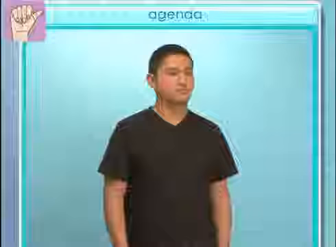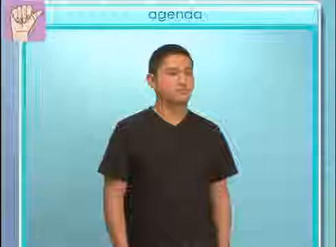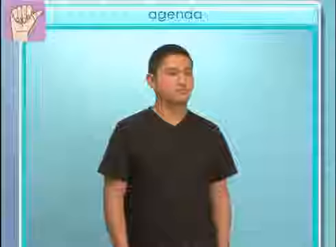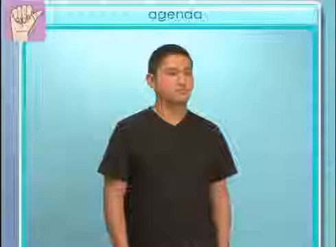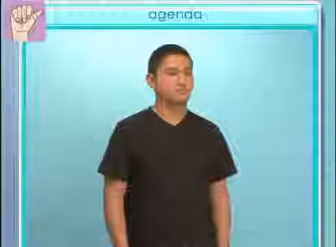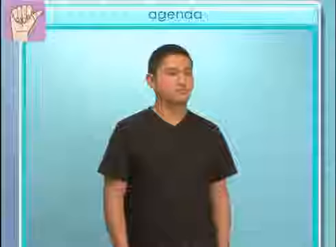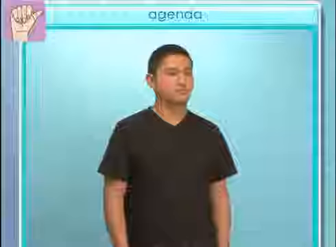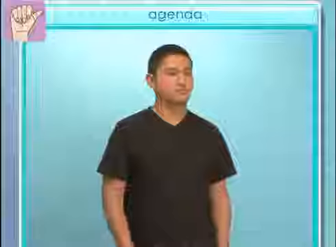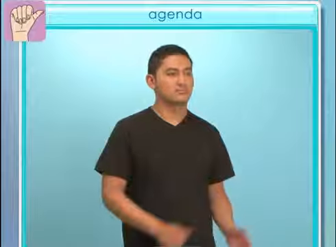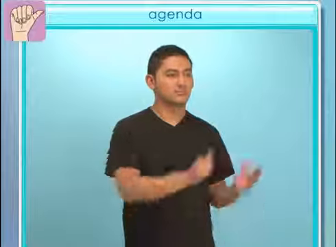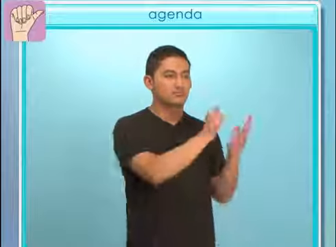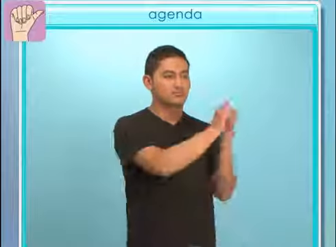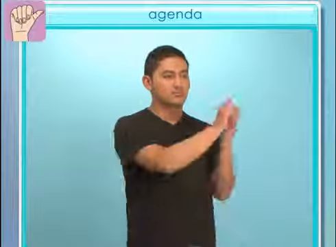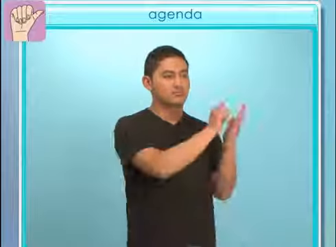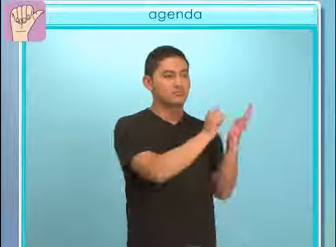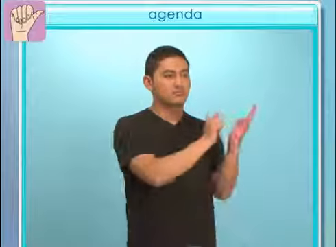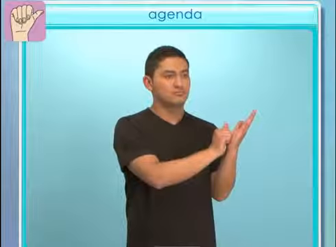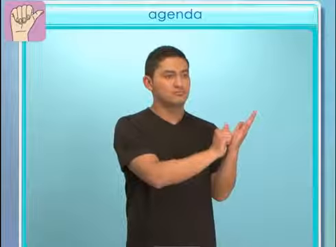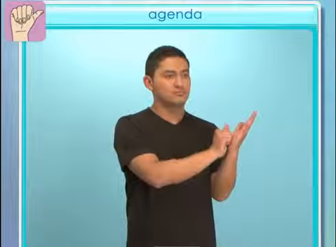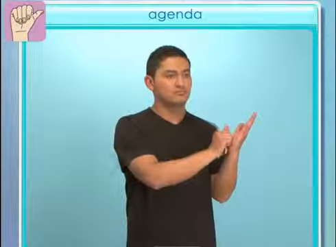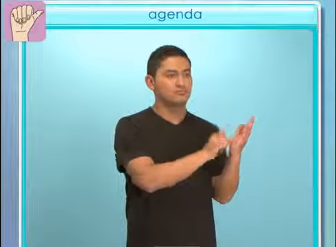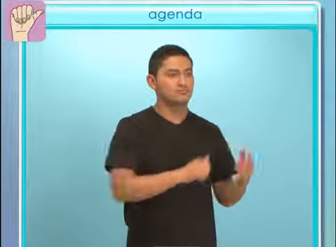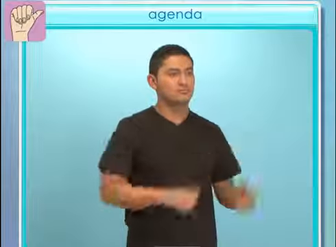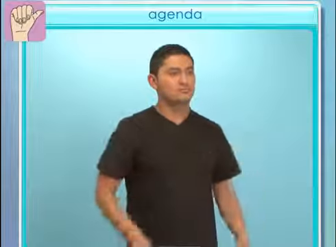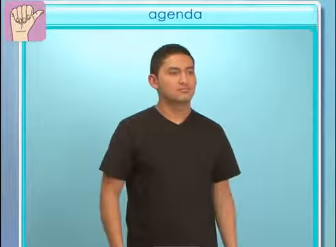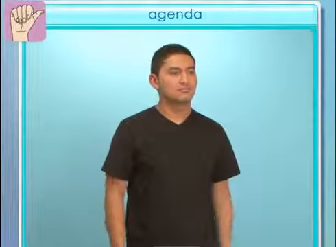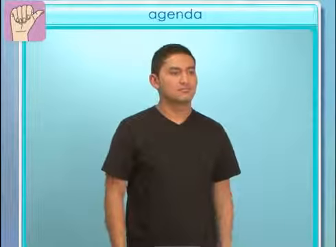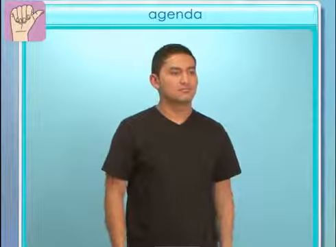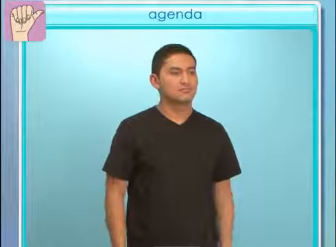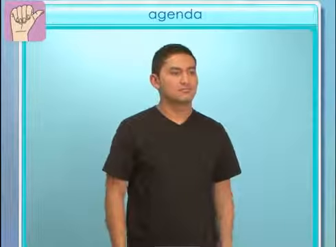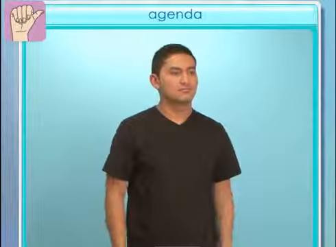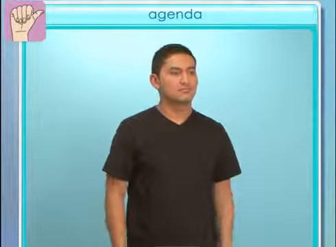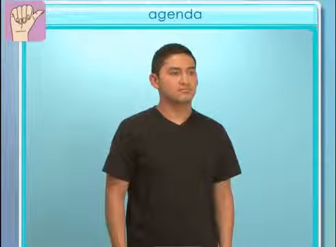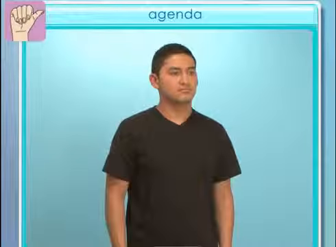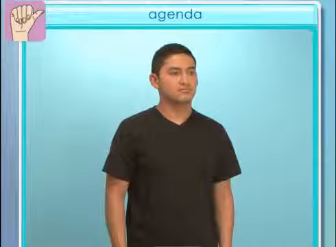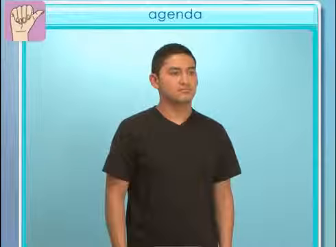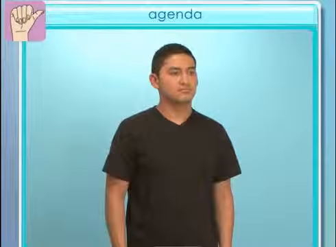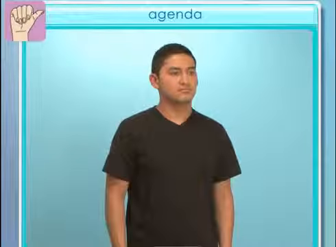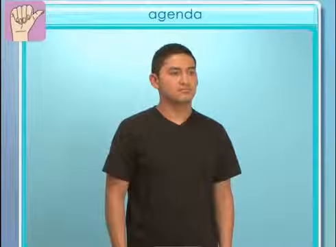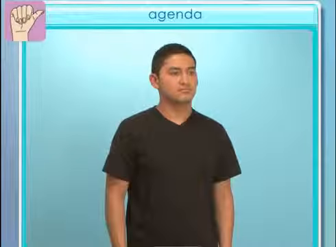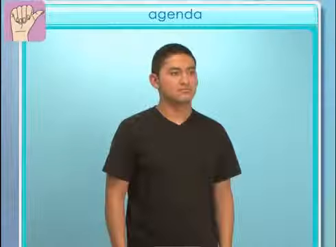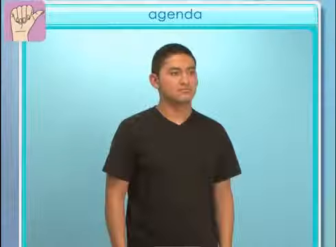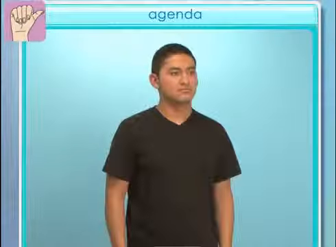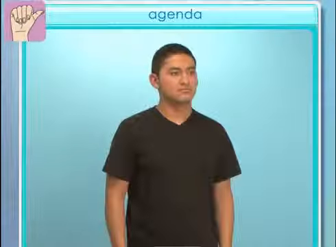AGENDA